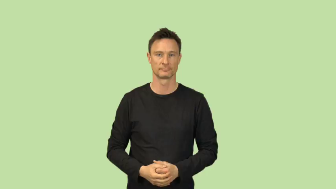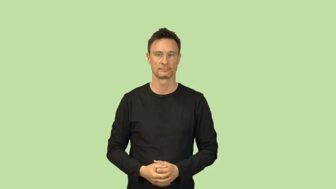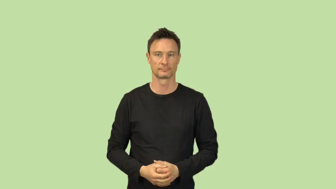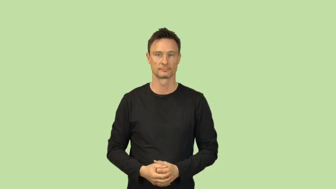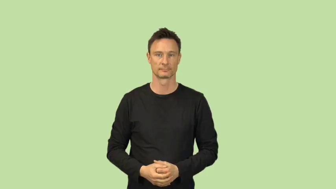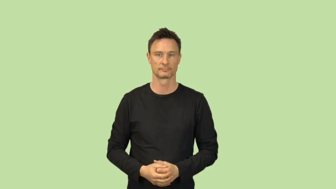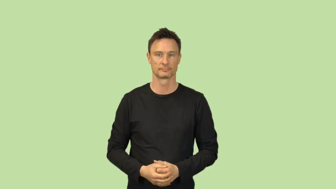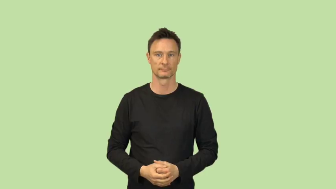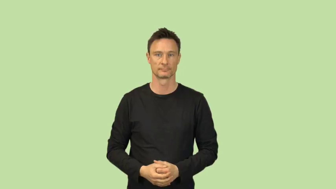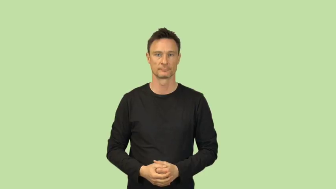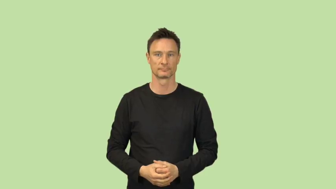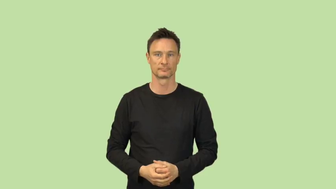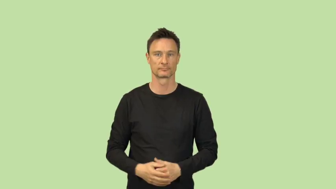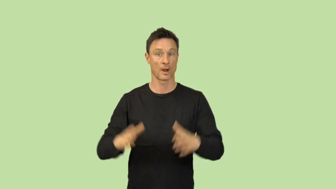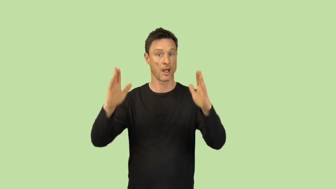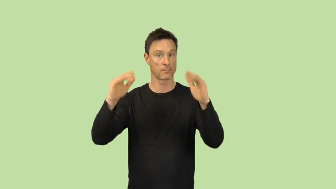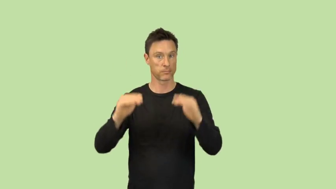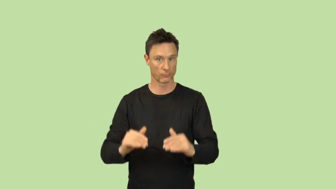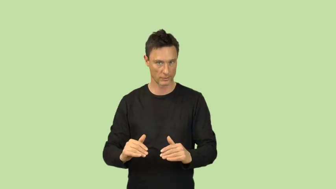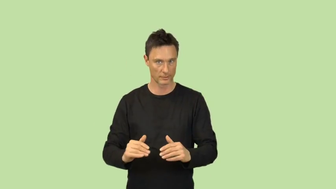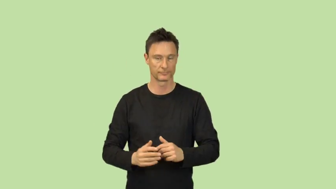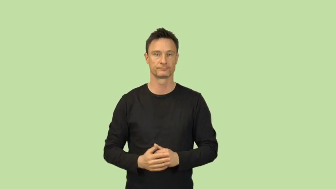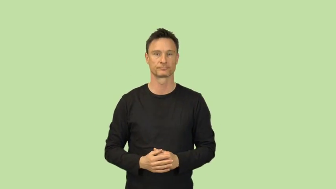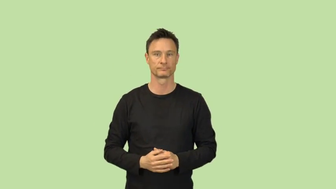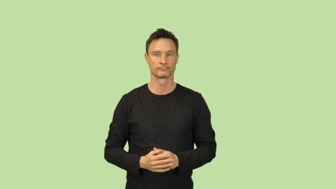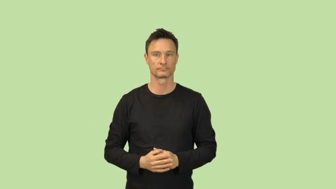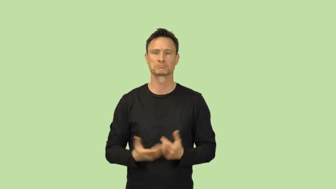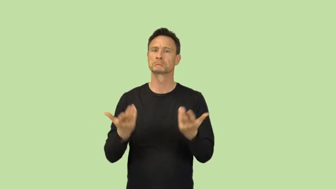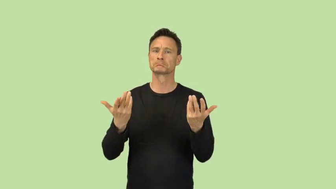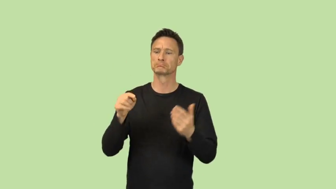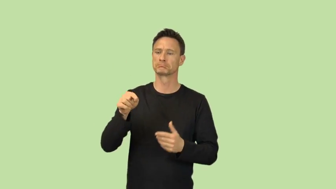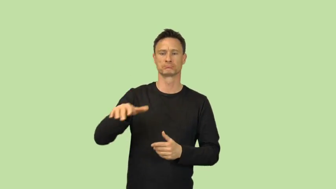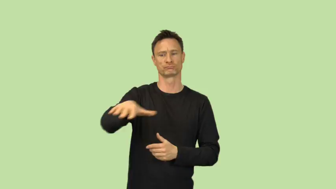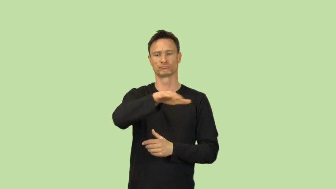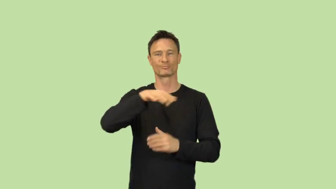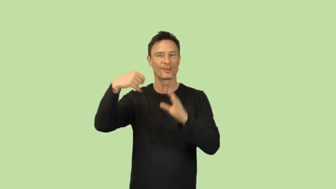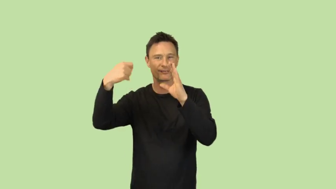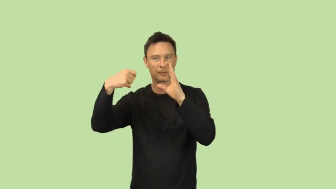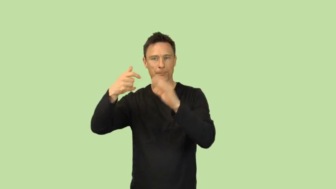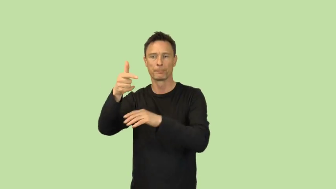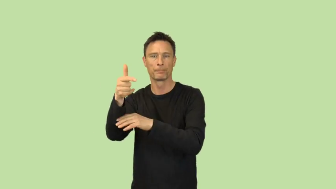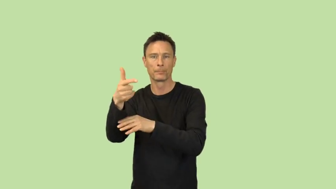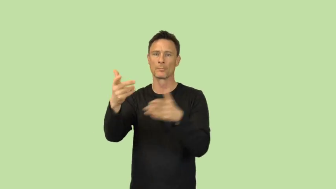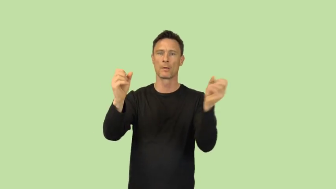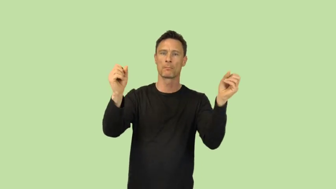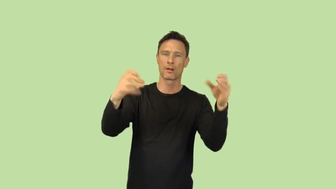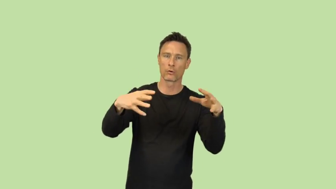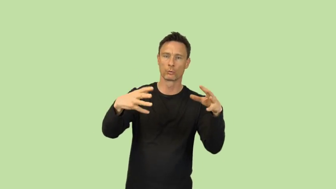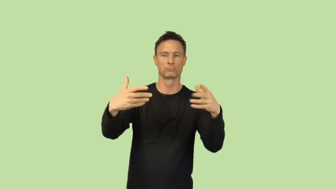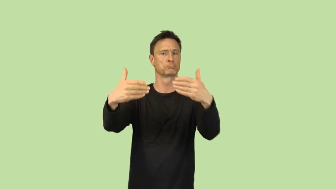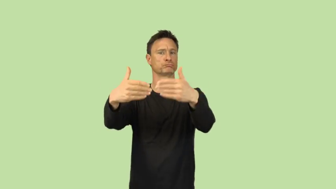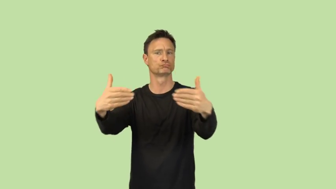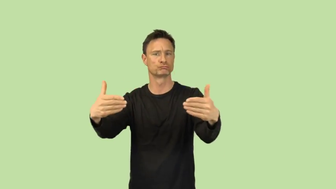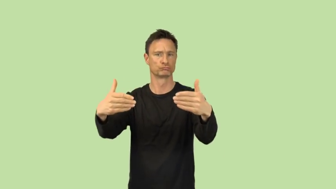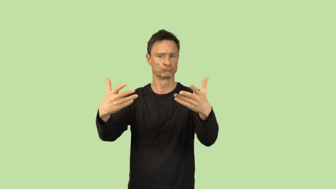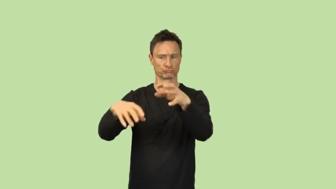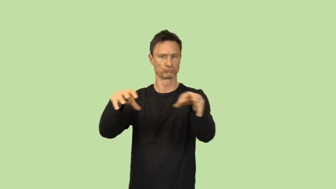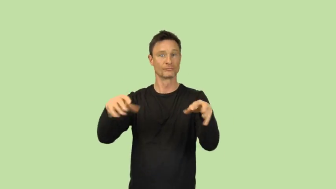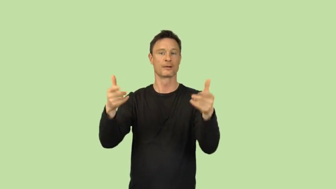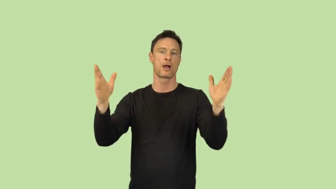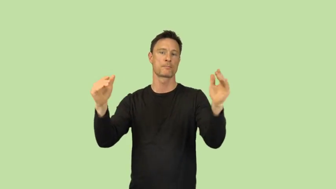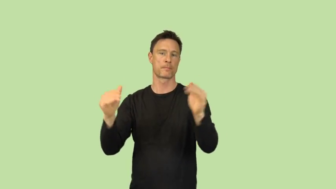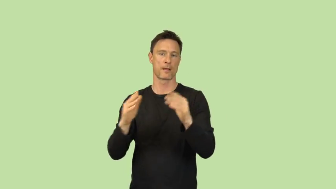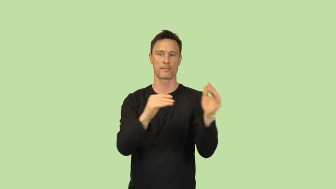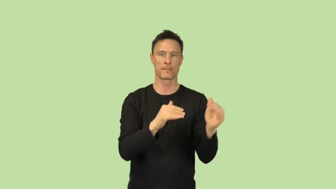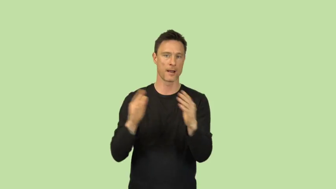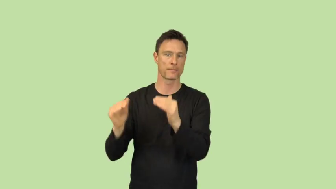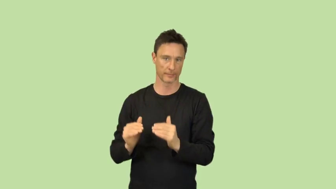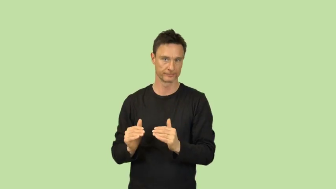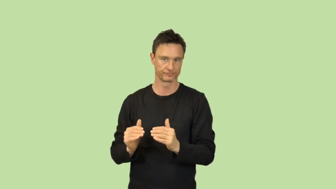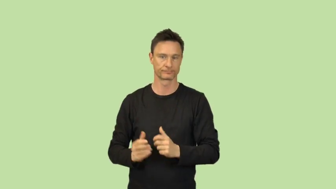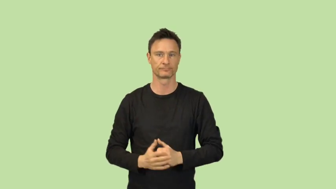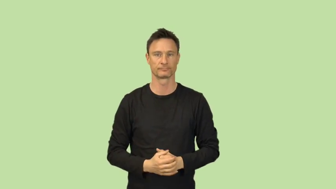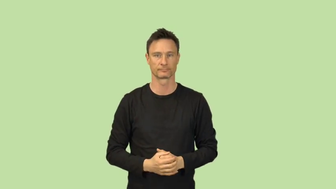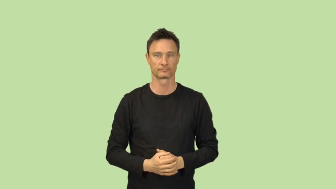abbauen